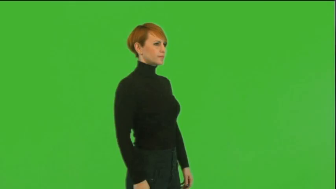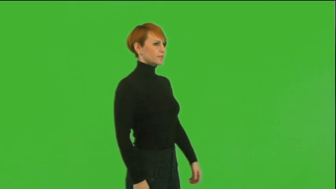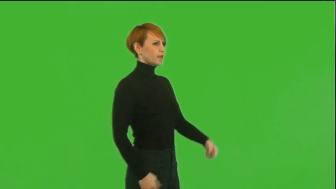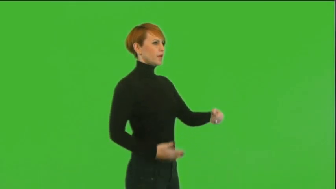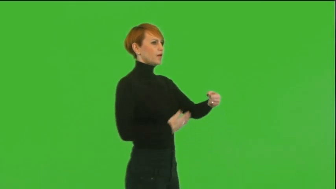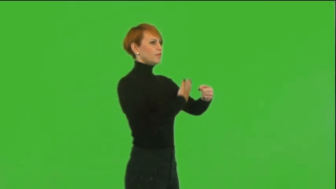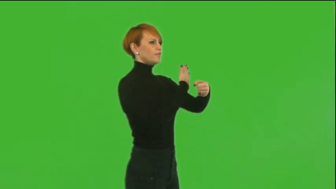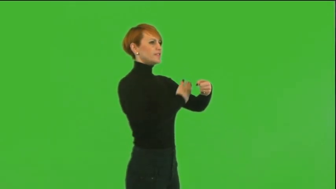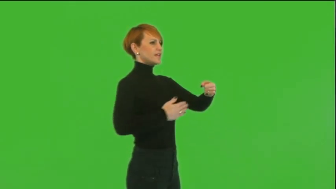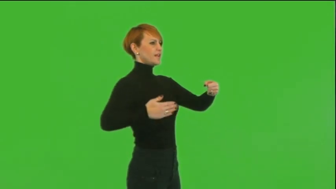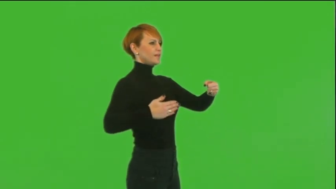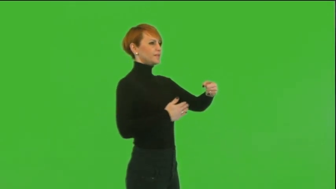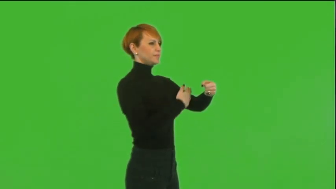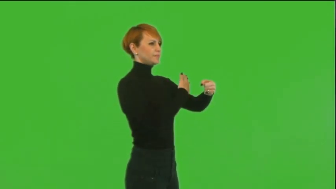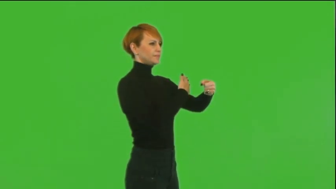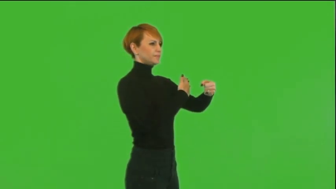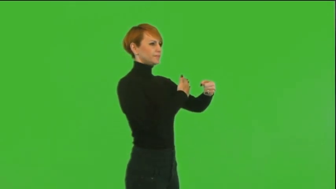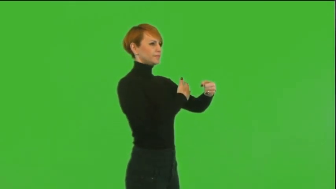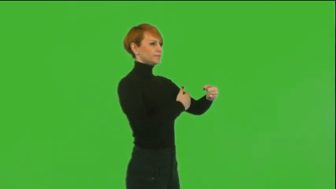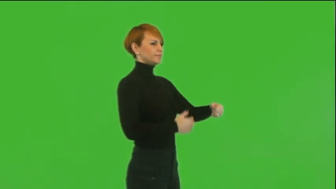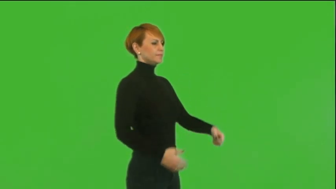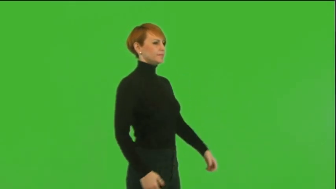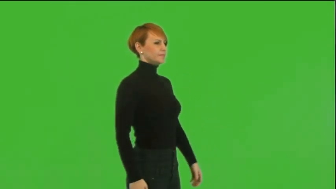wesele